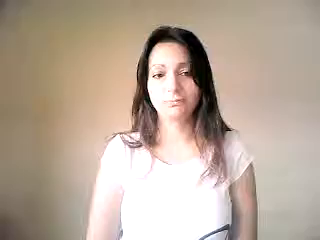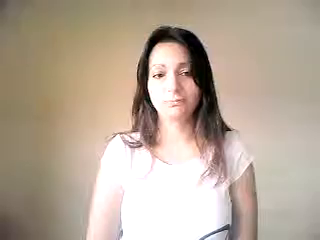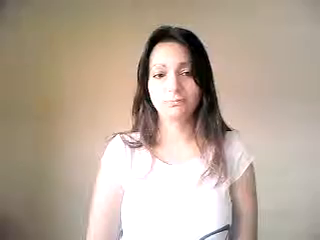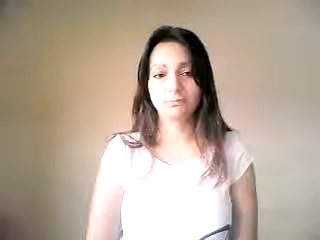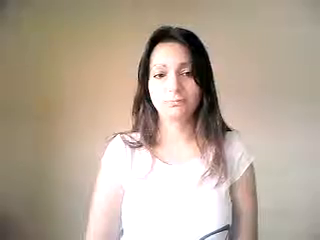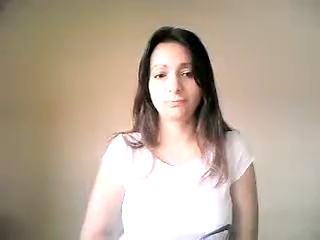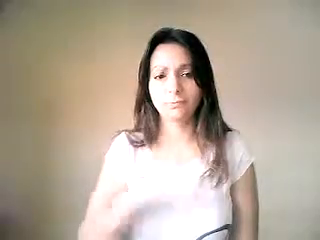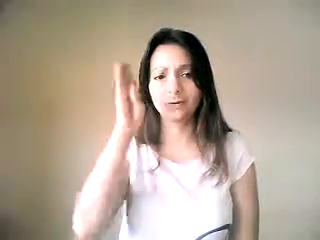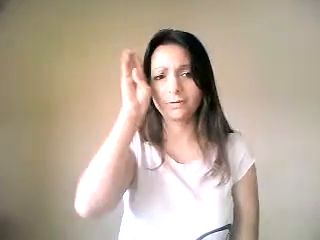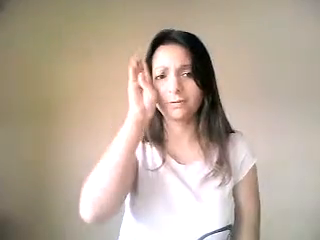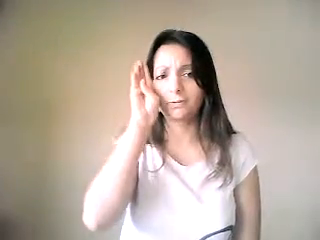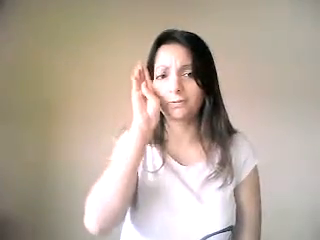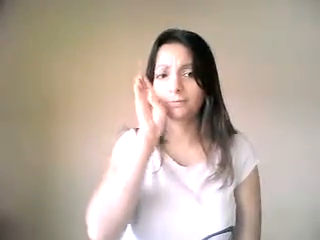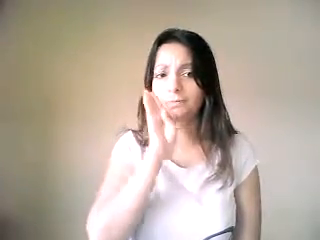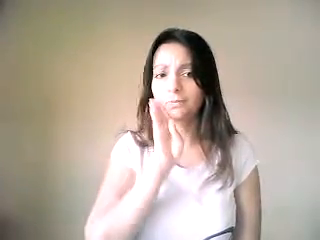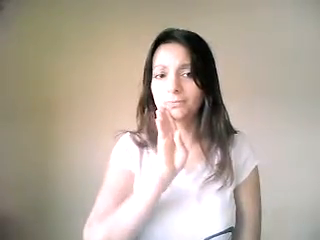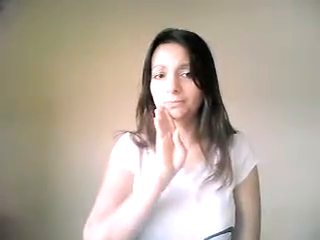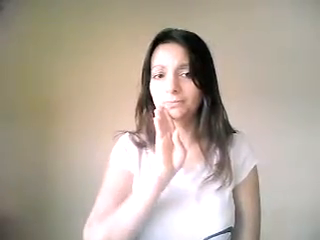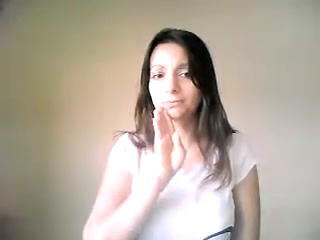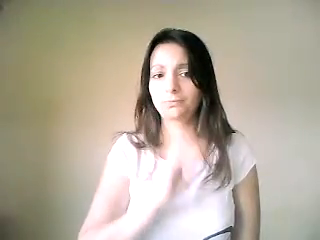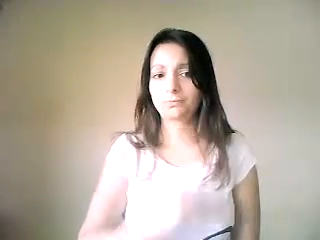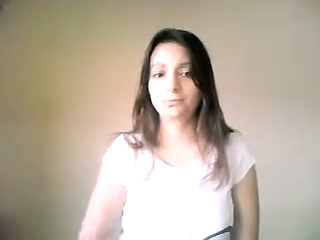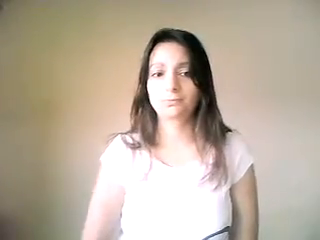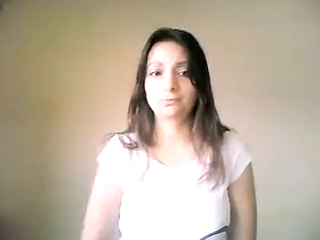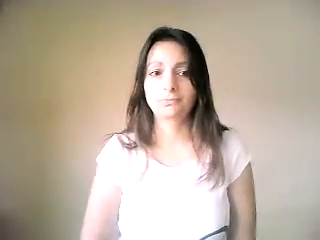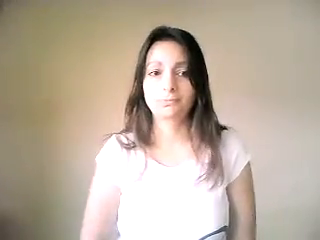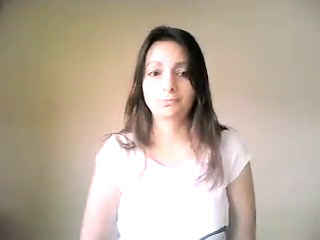S'il vous plaît